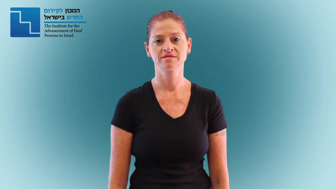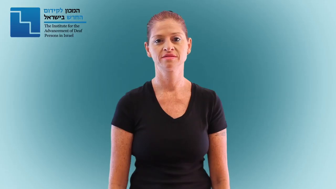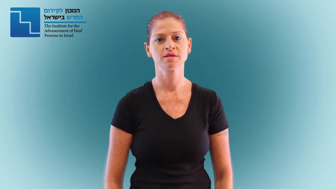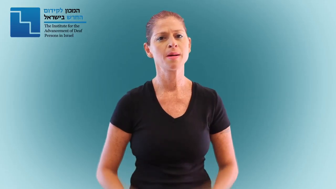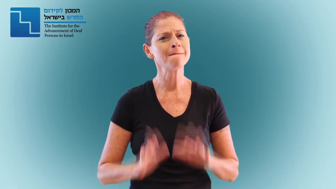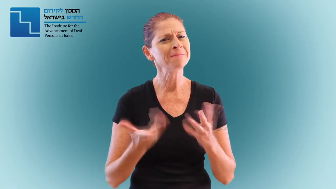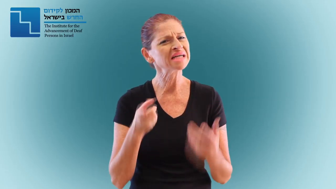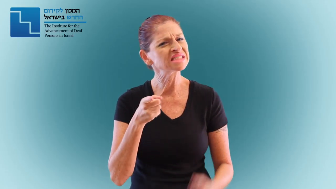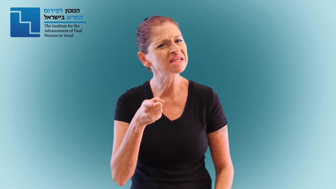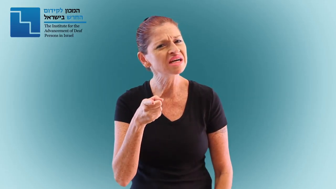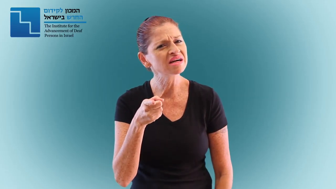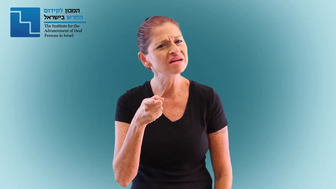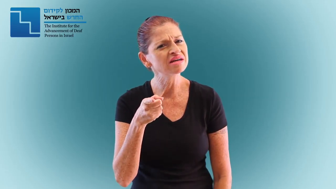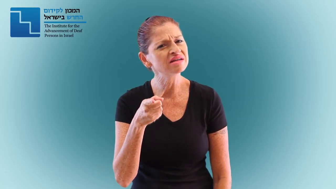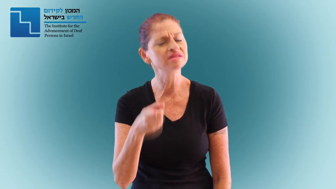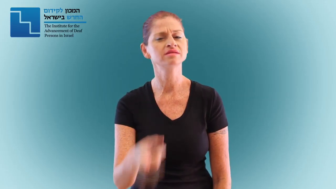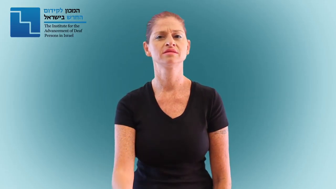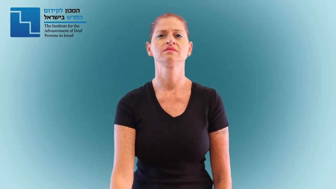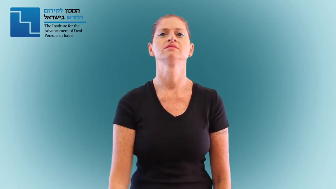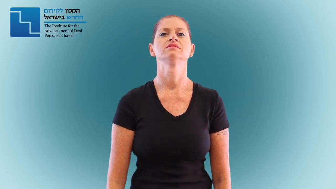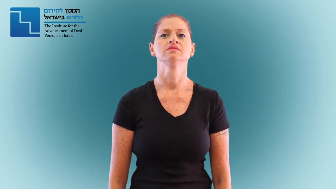מה זה